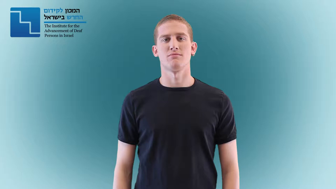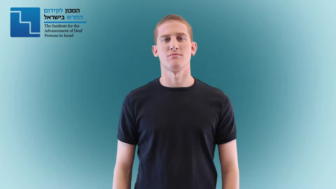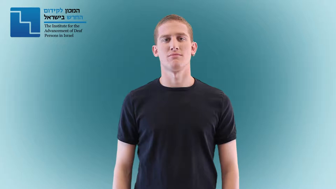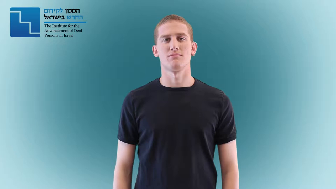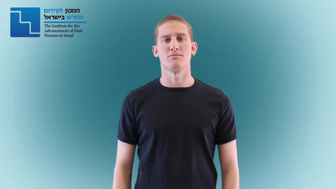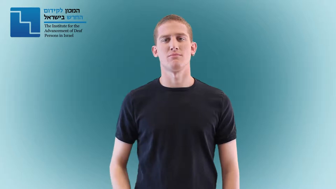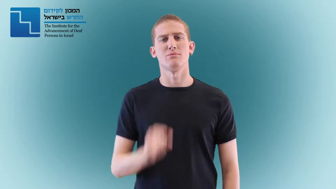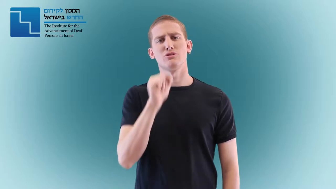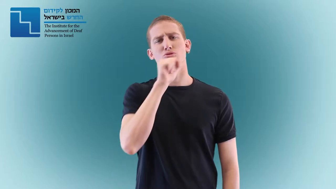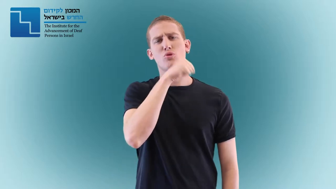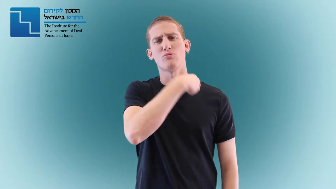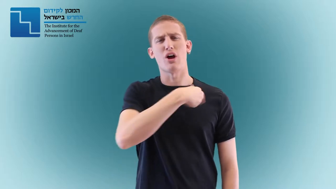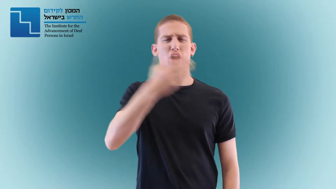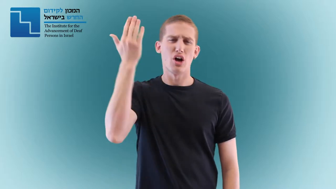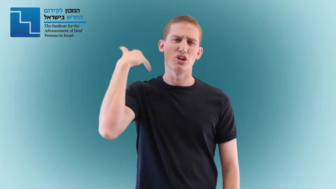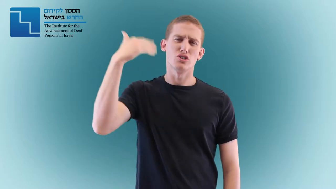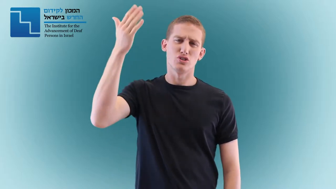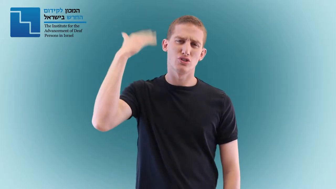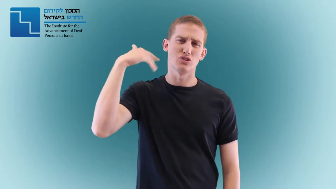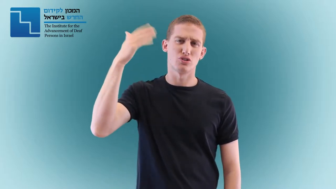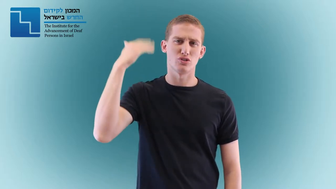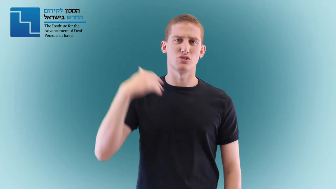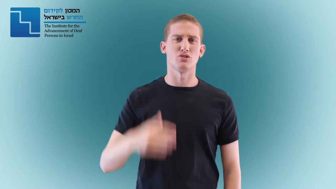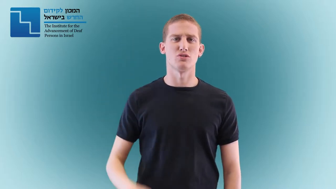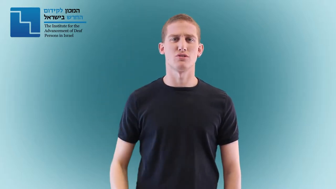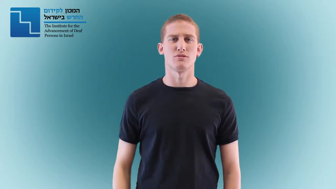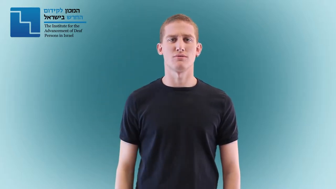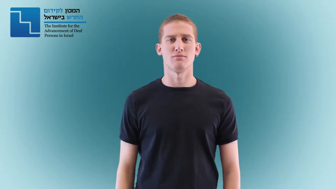משומש